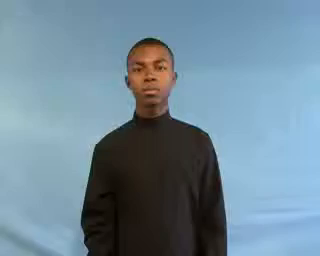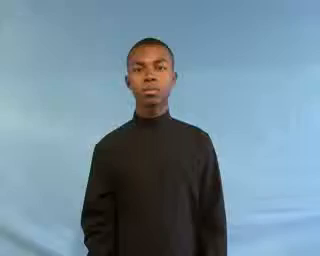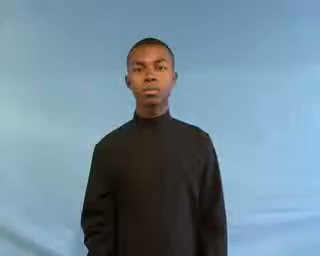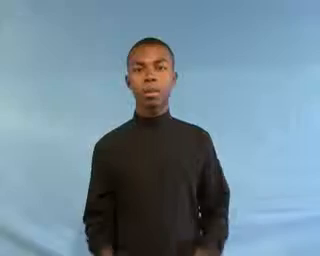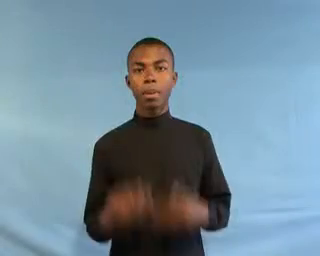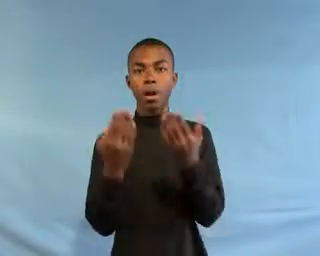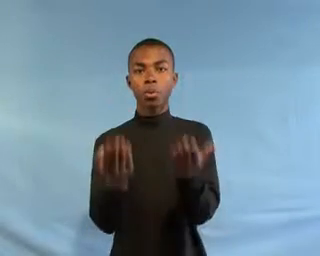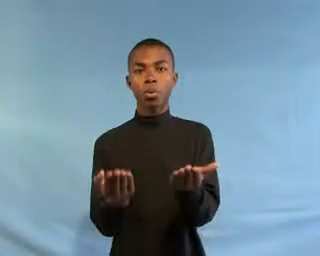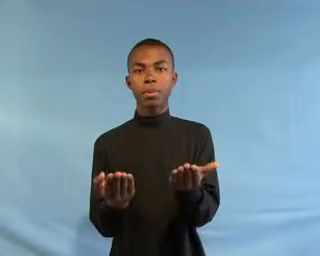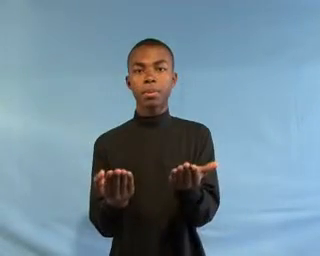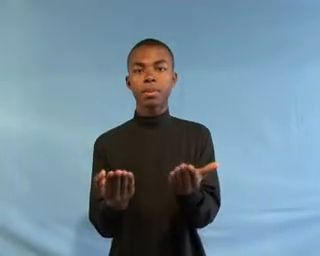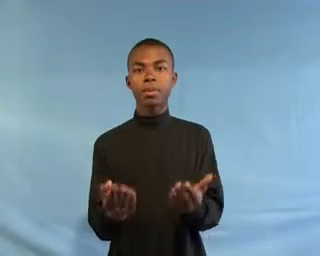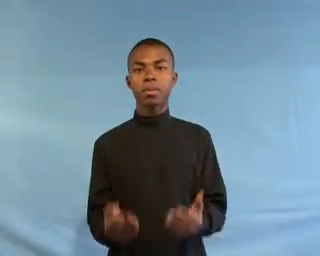manome